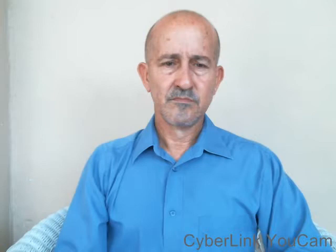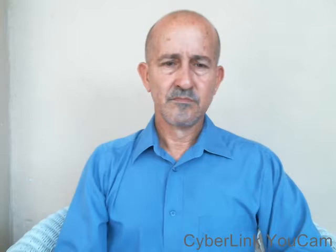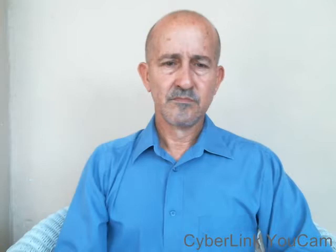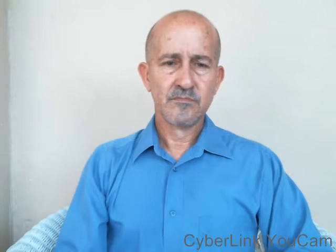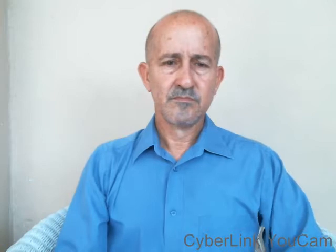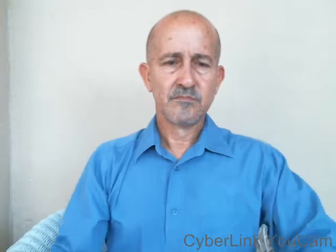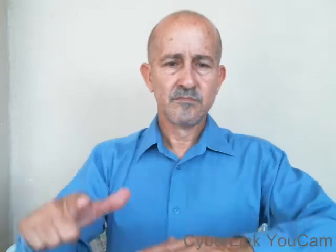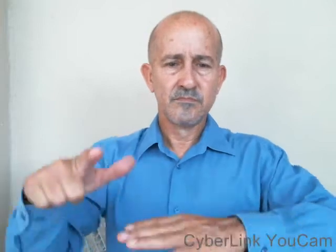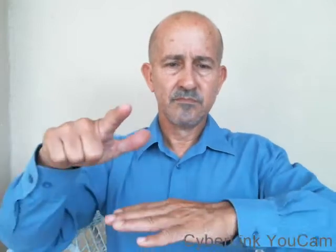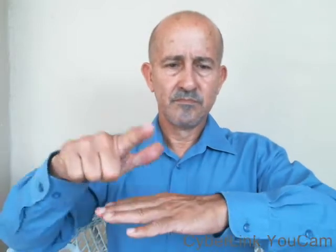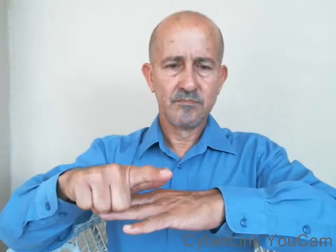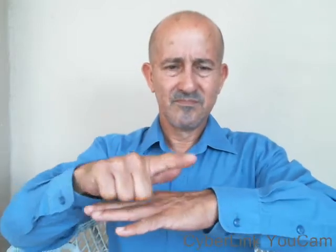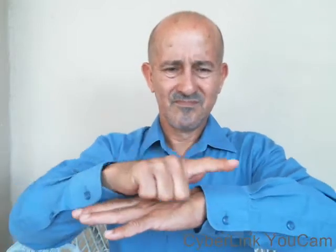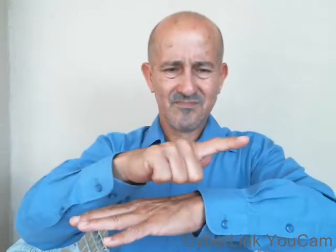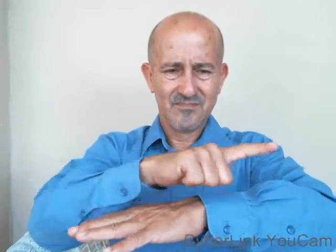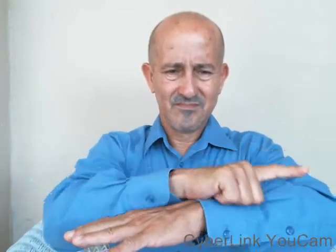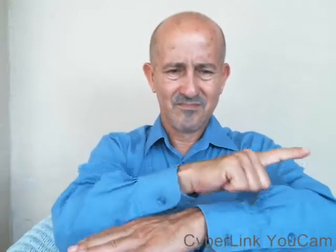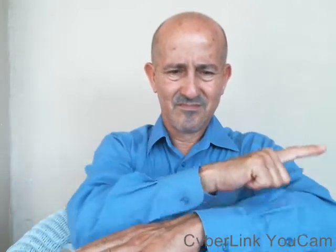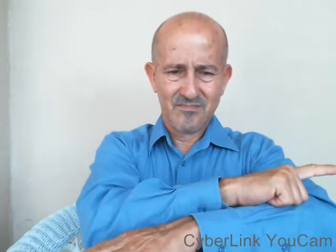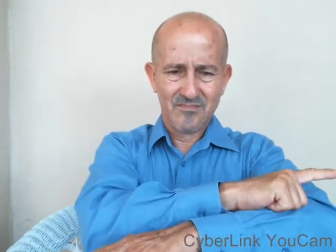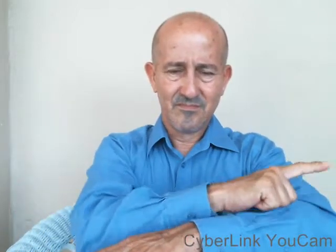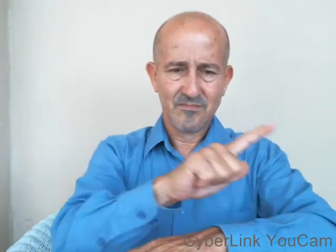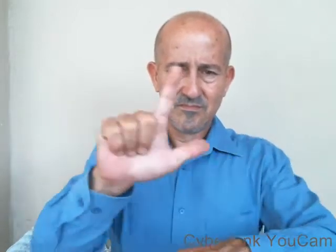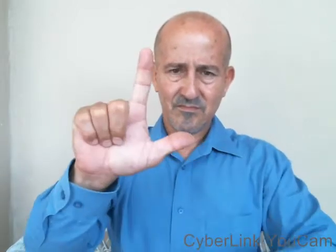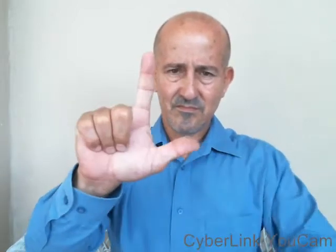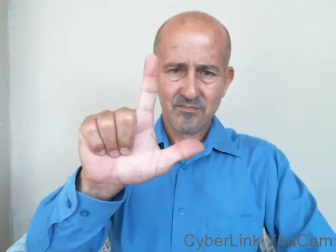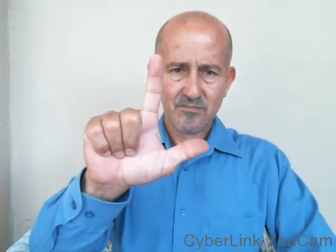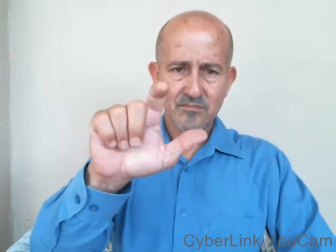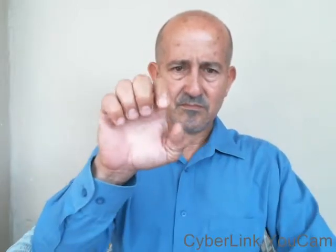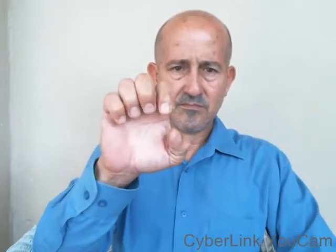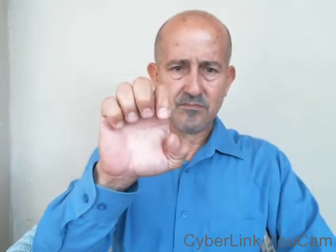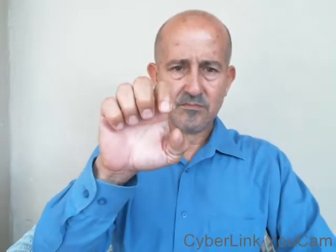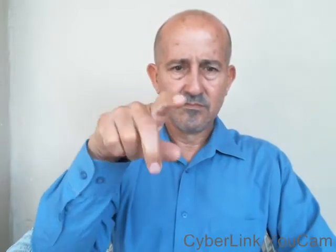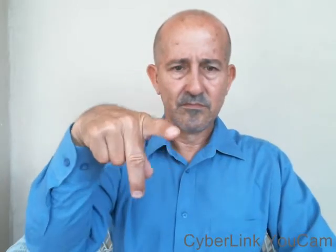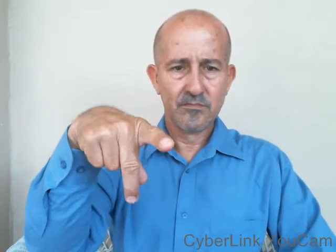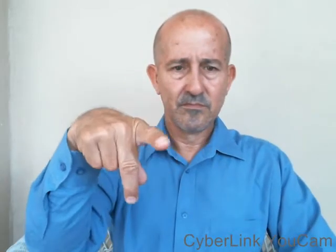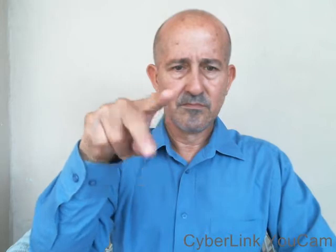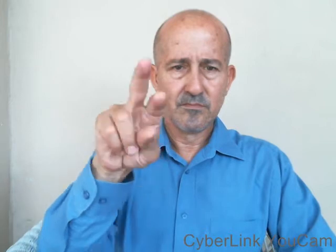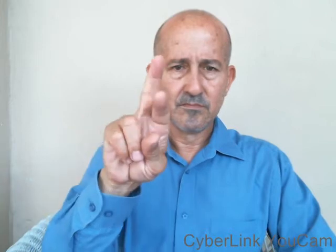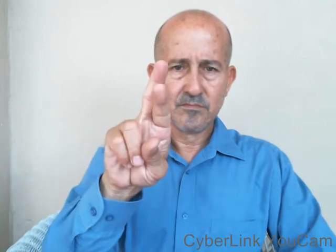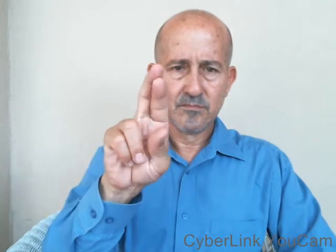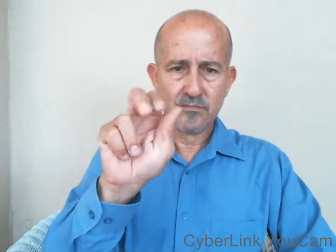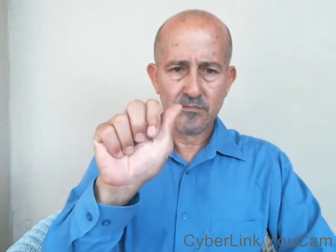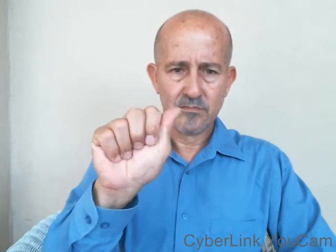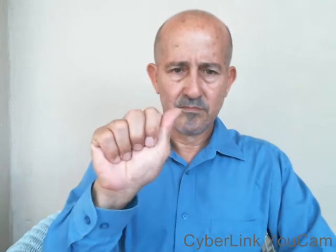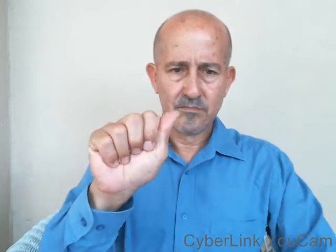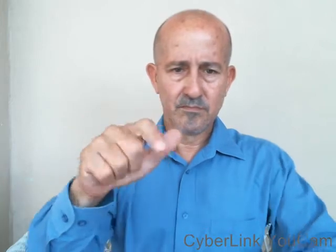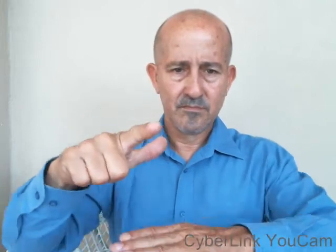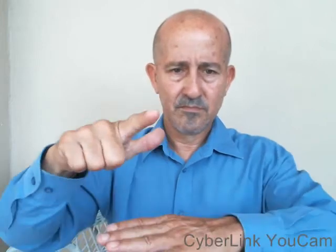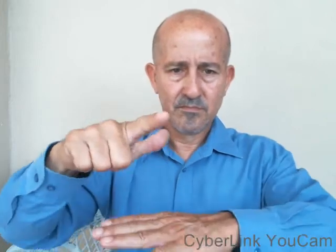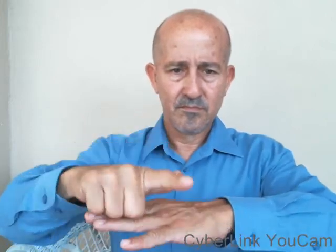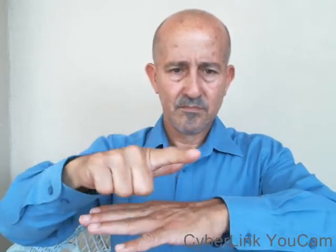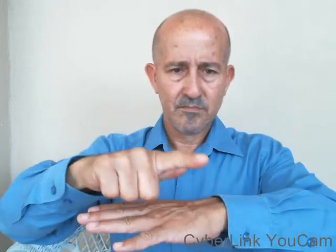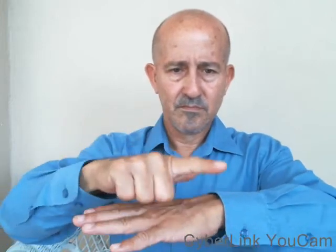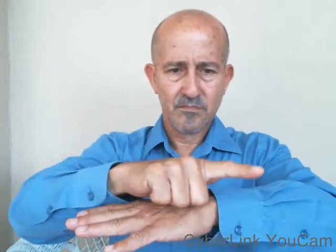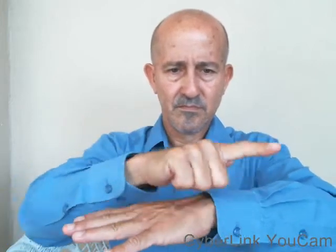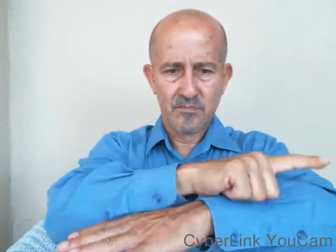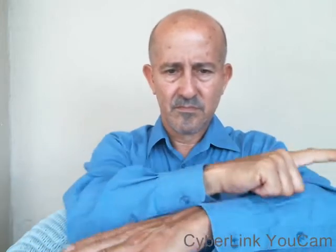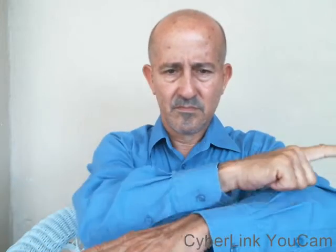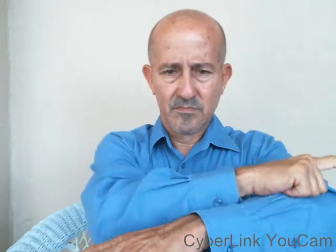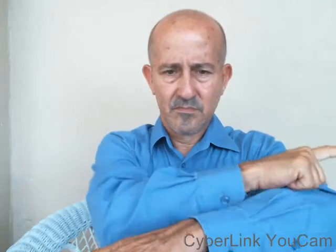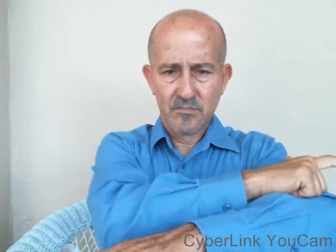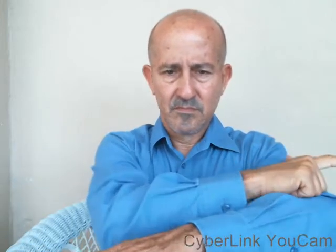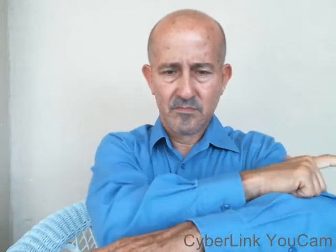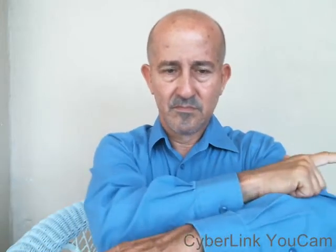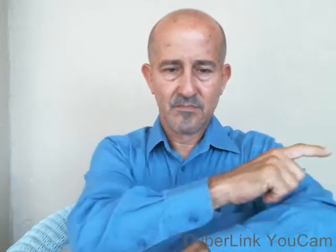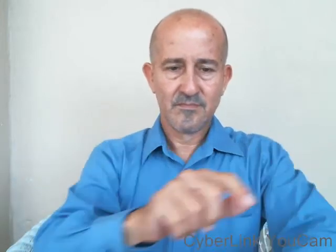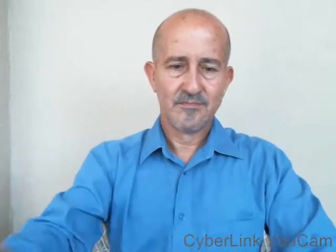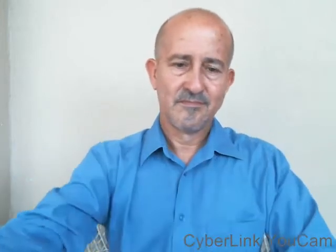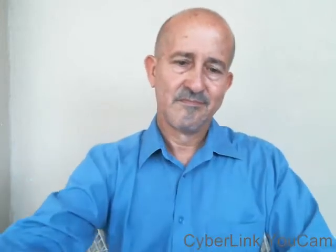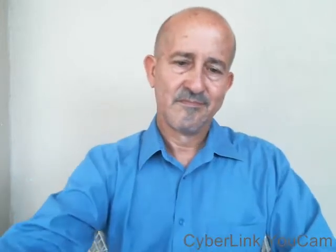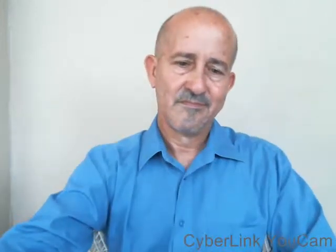Lepra